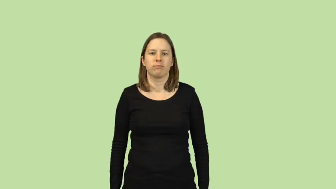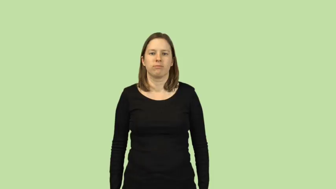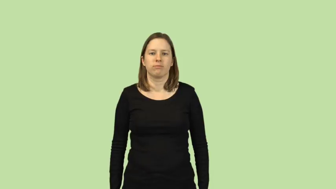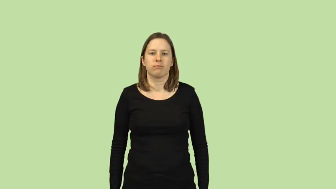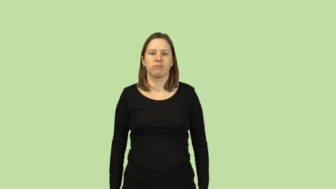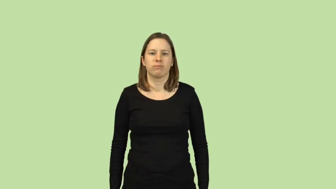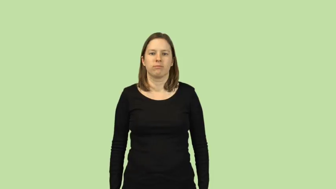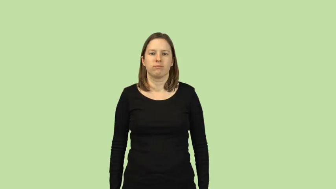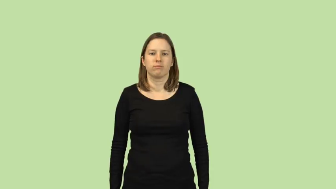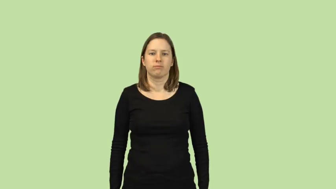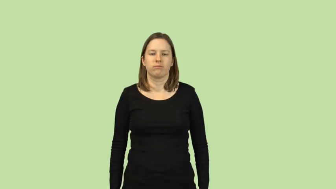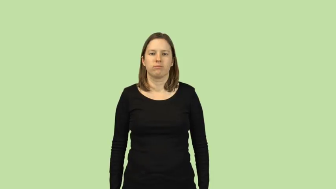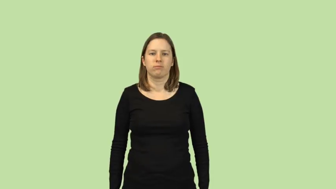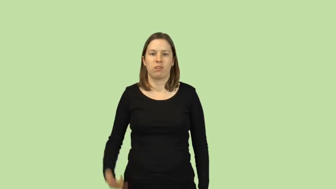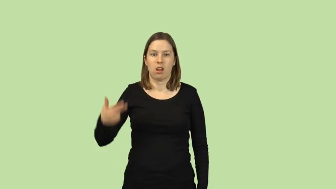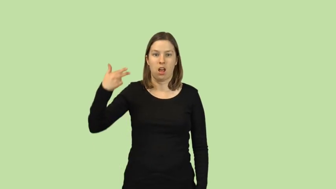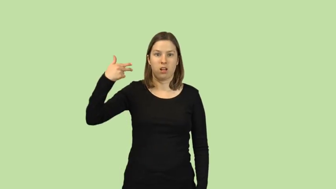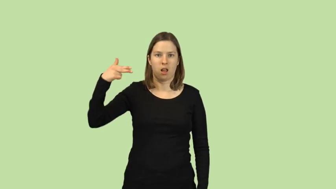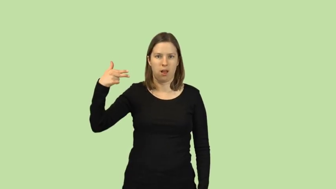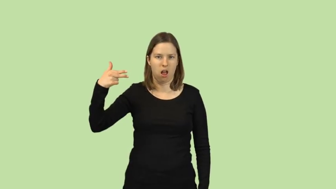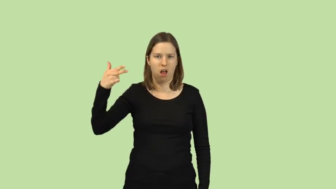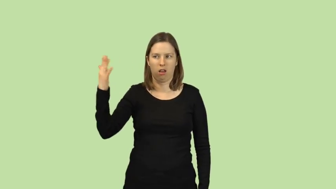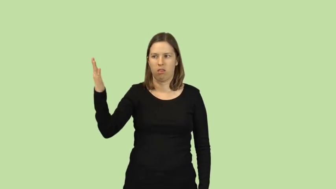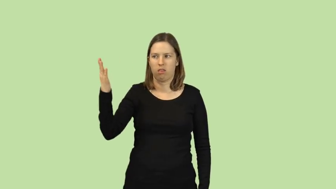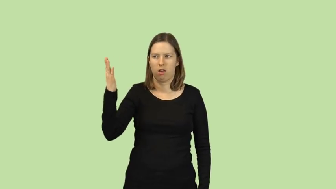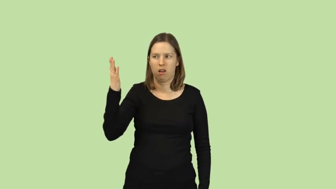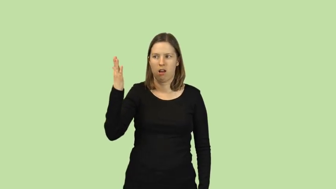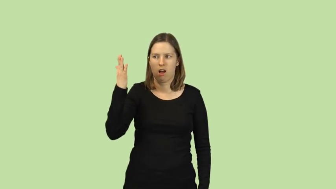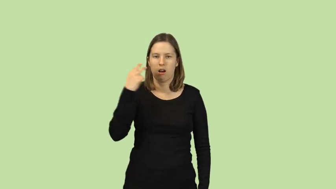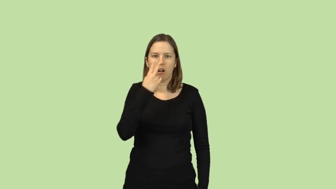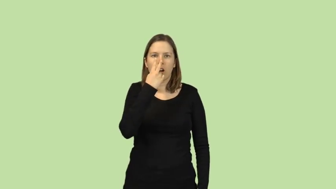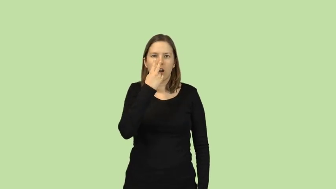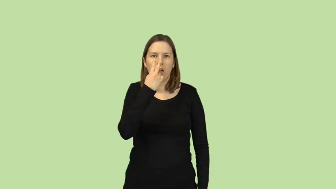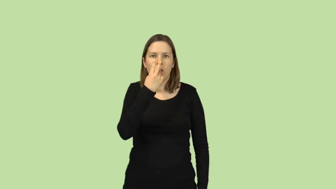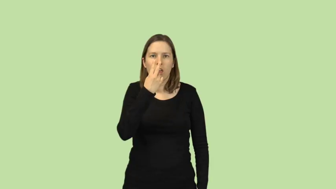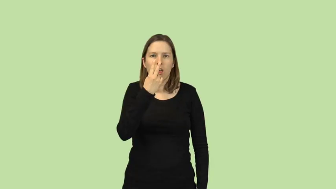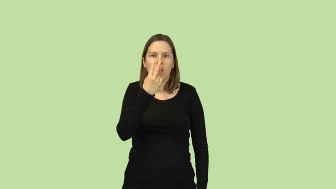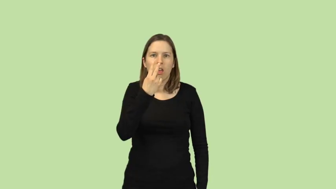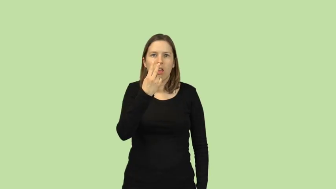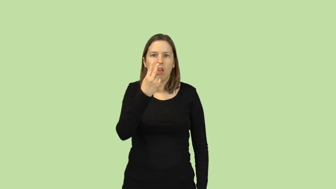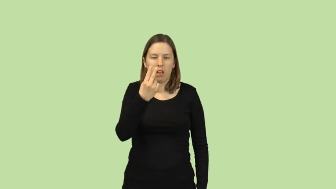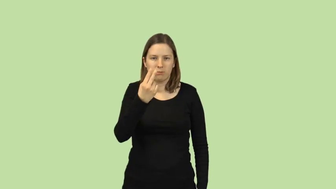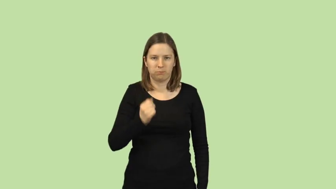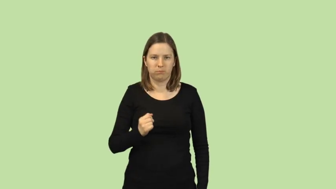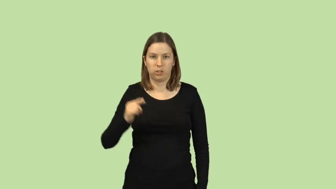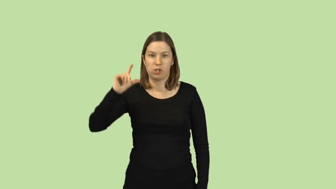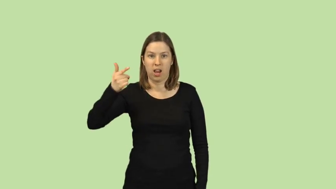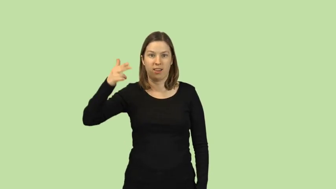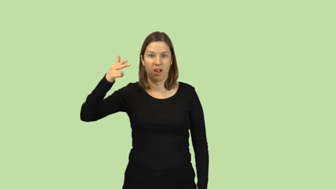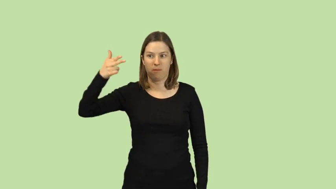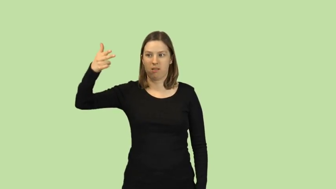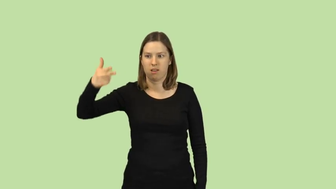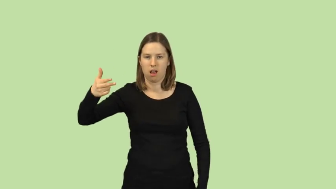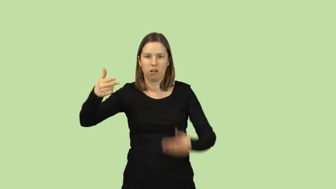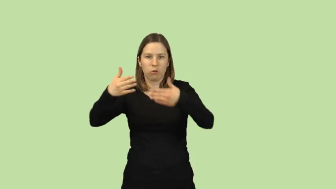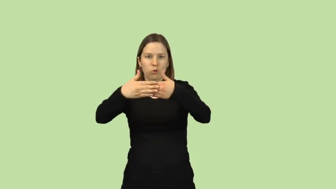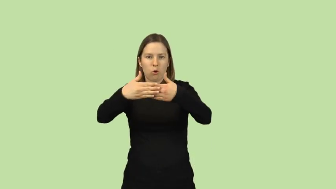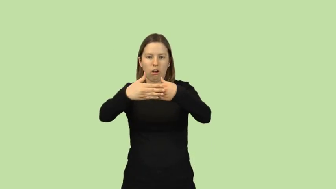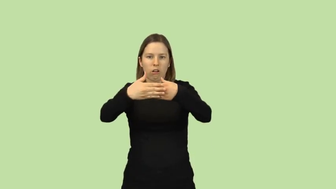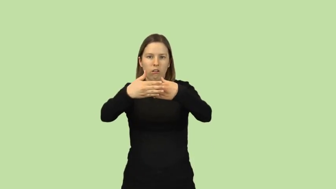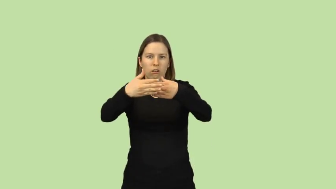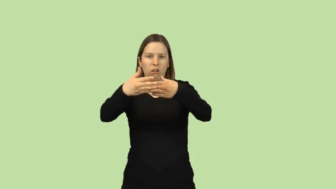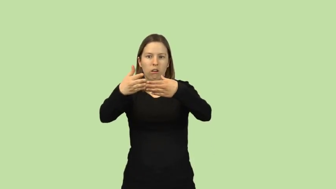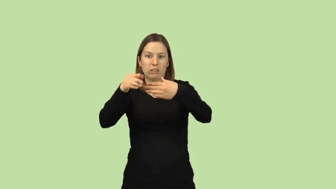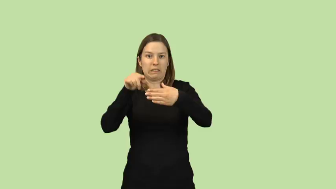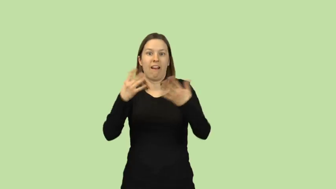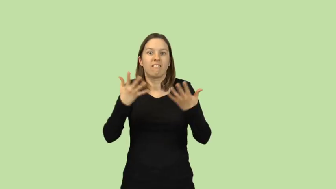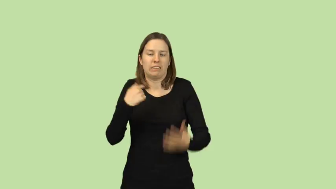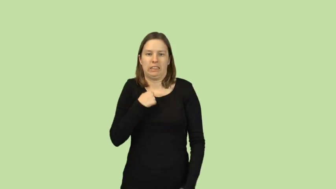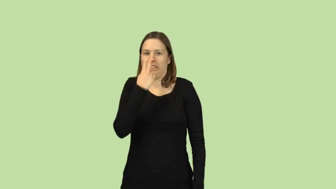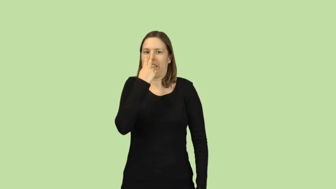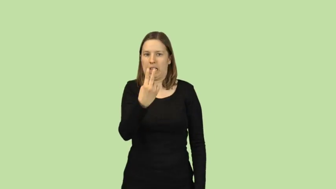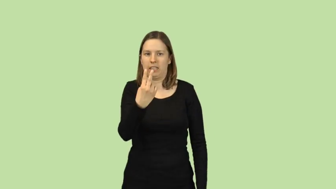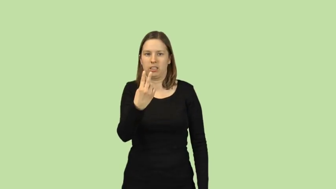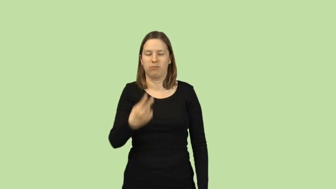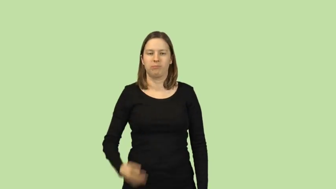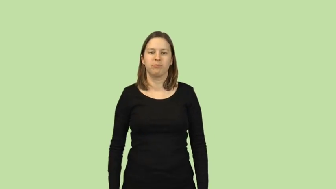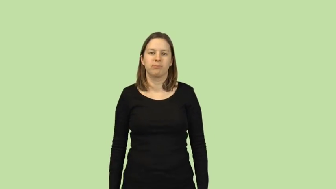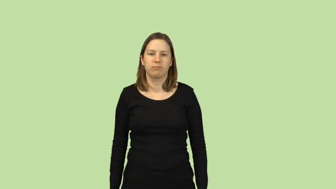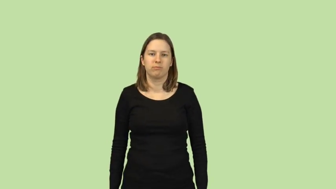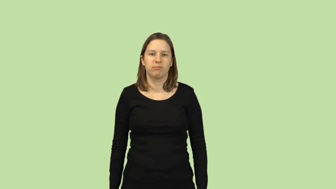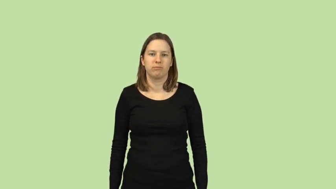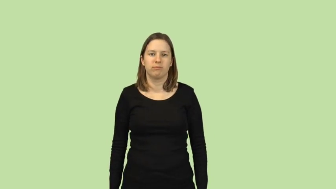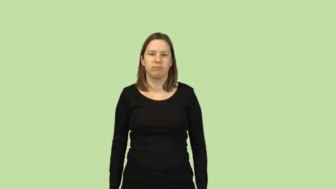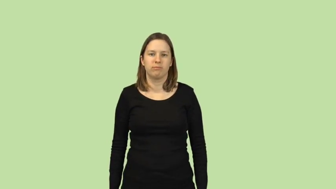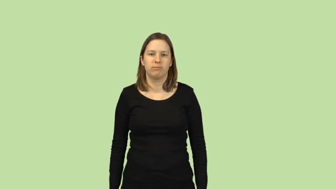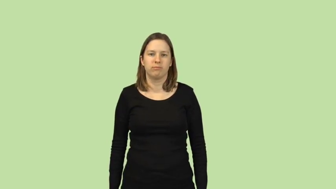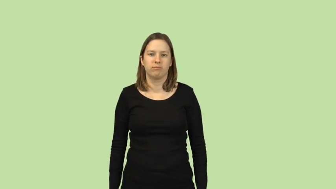Gaze Shot